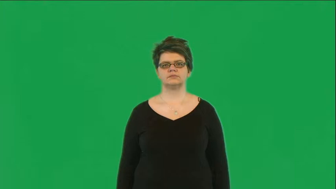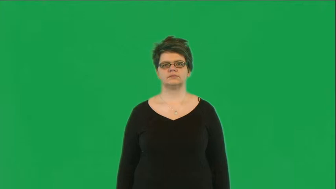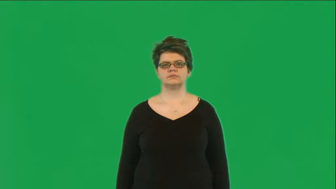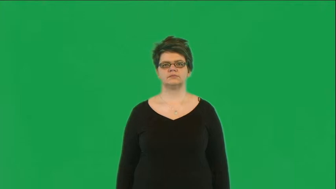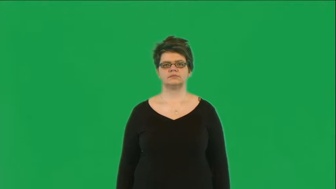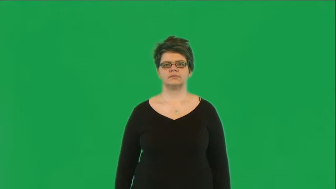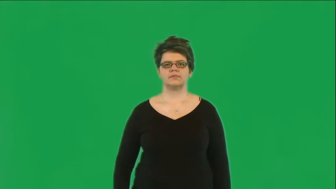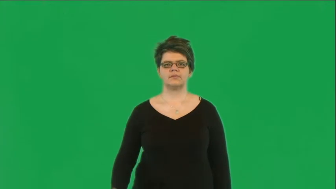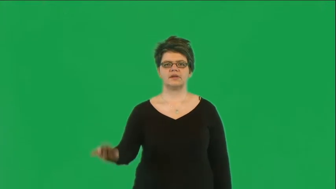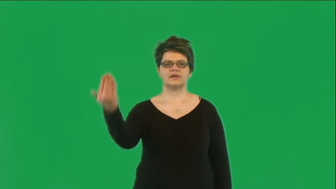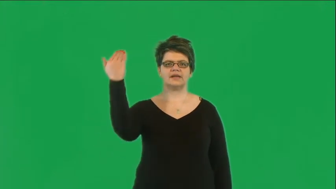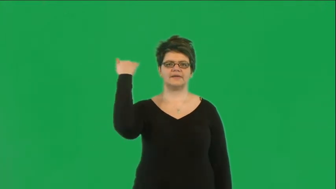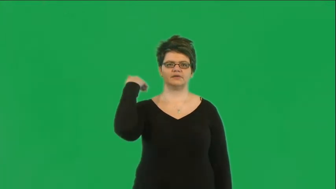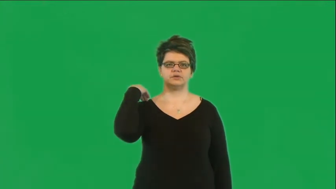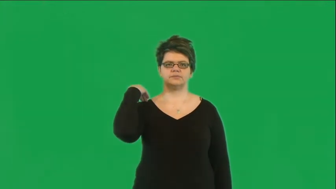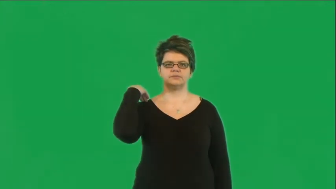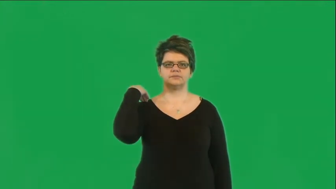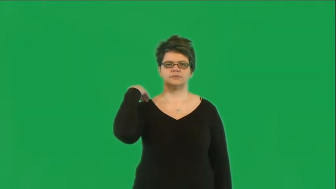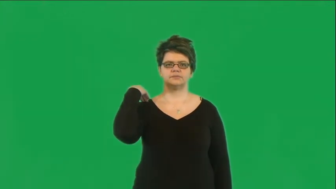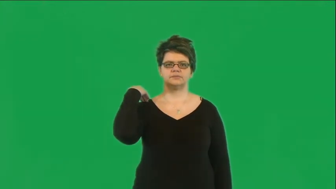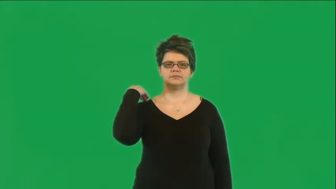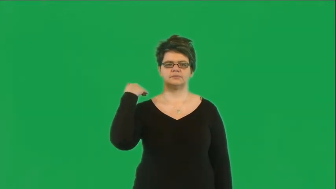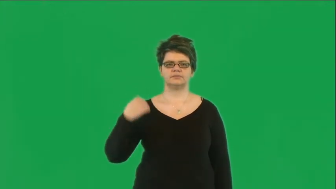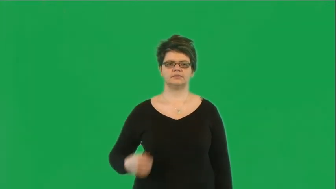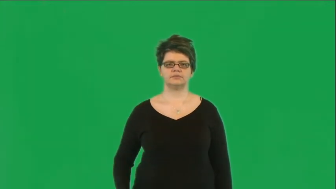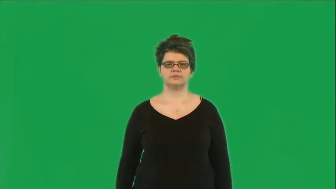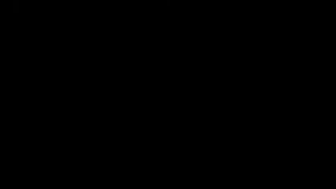dawno